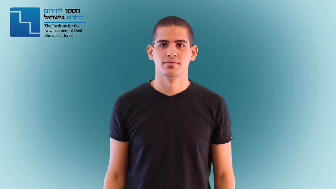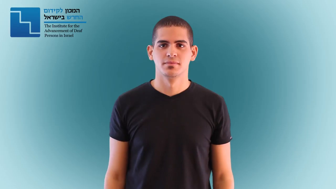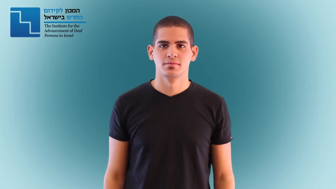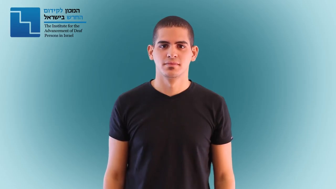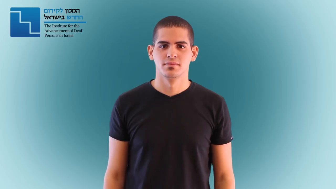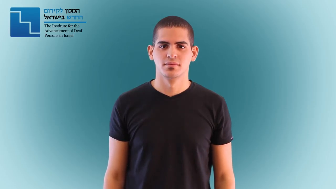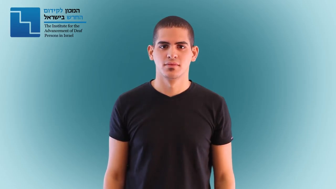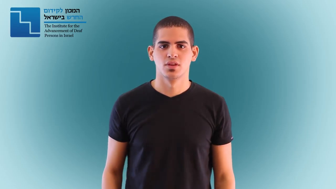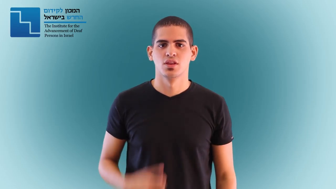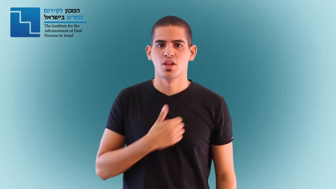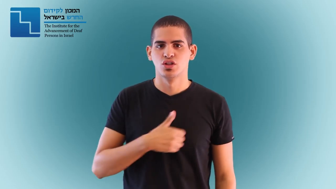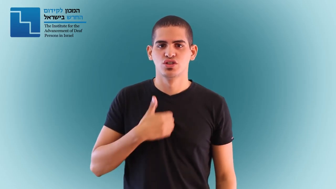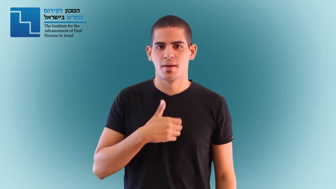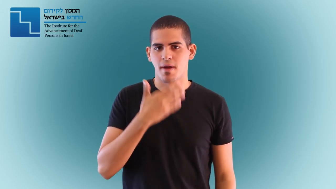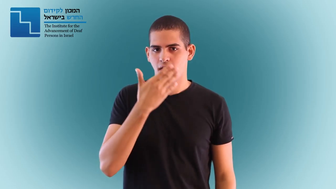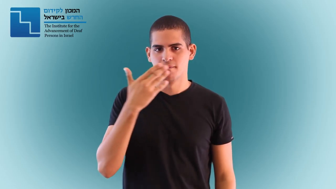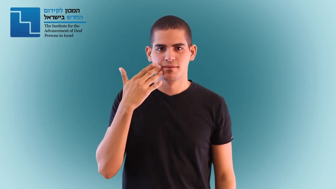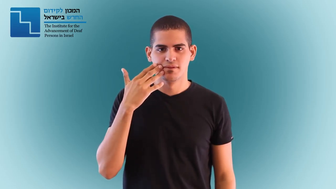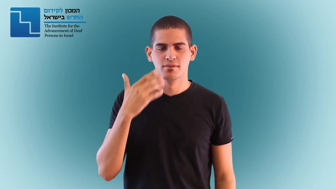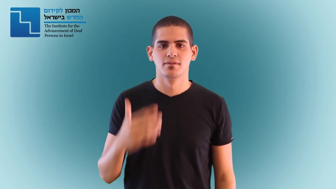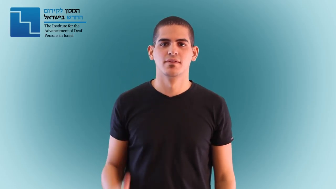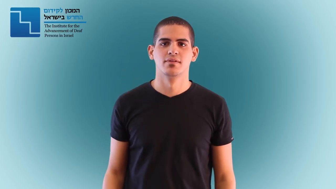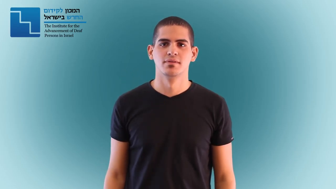תשעה באב